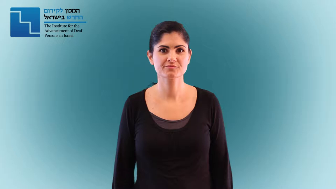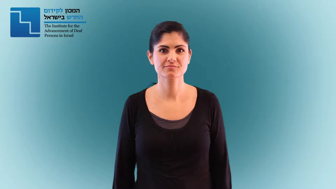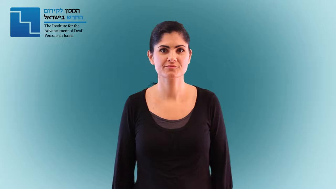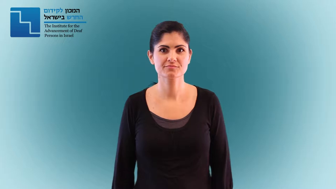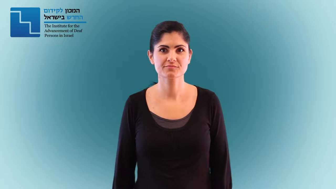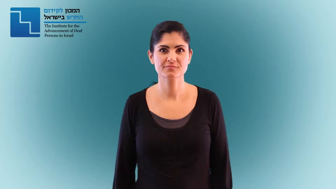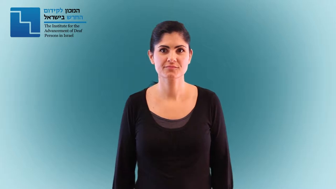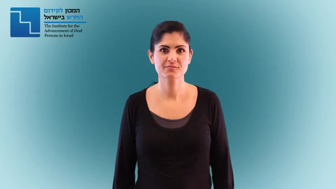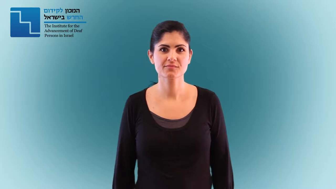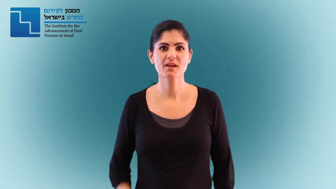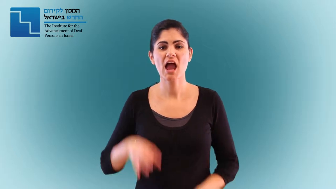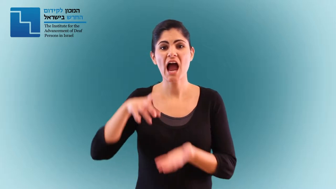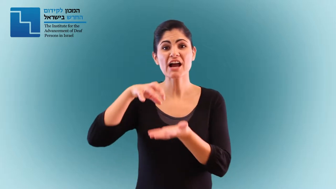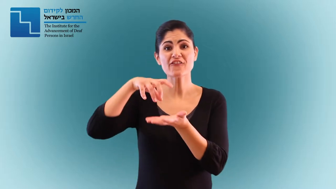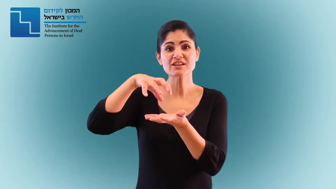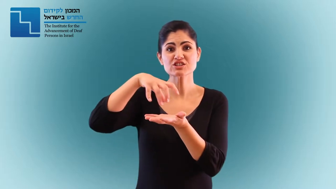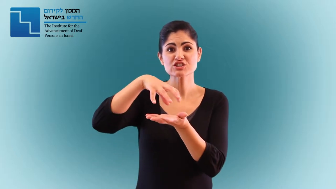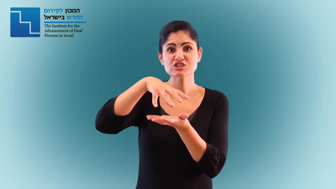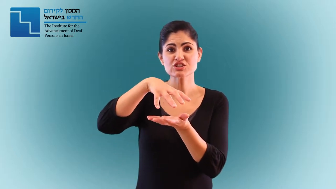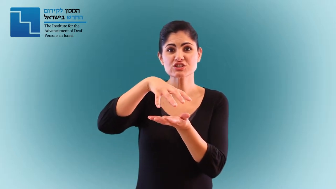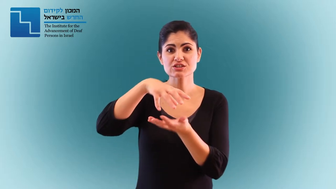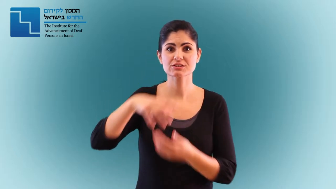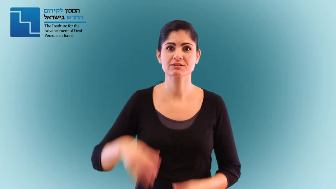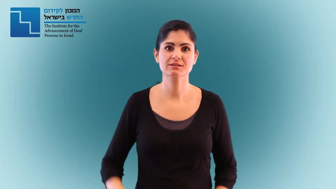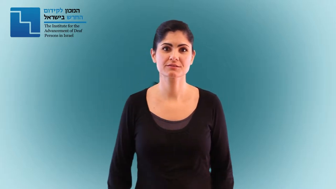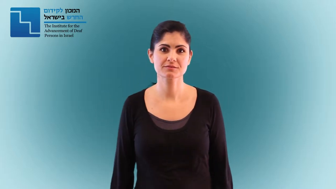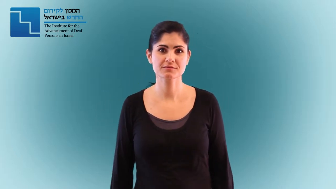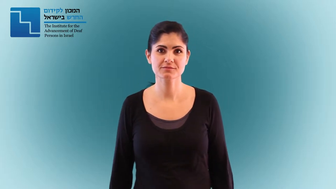עכביש